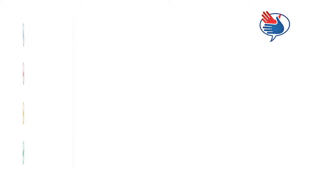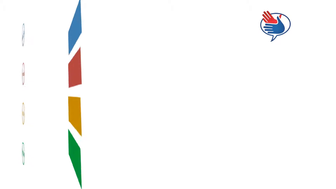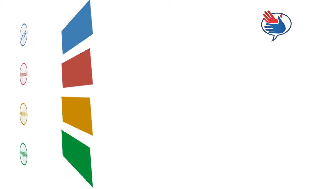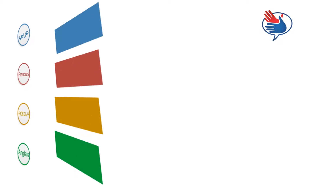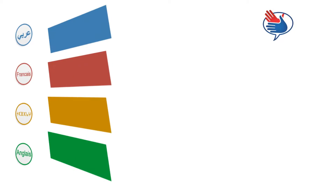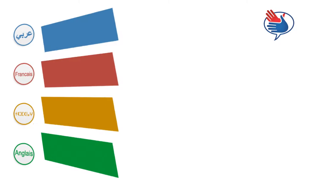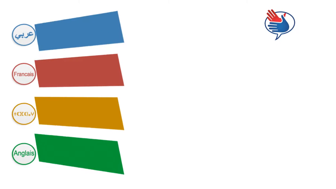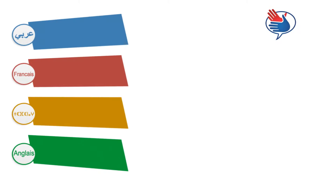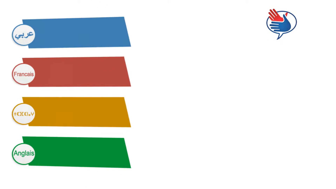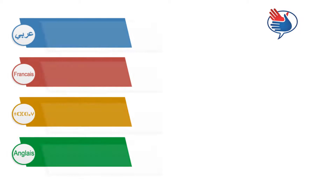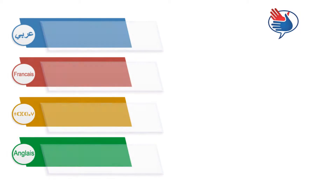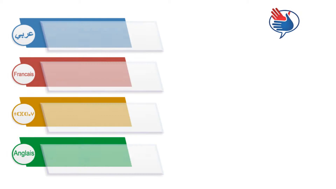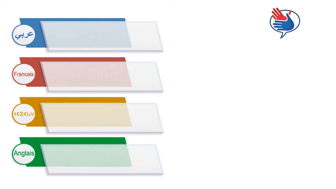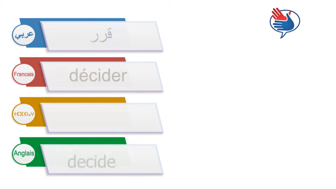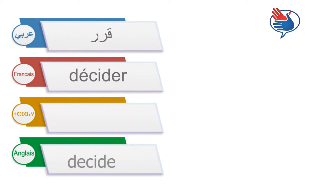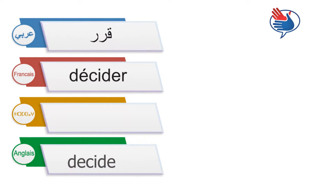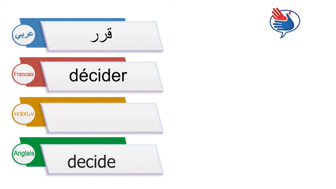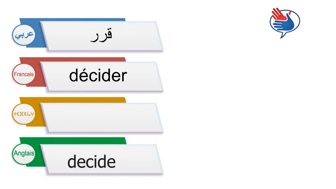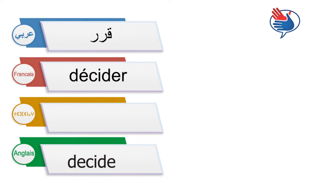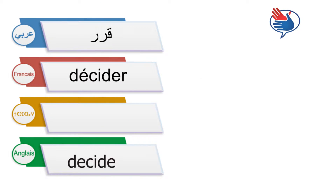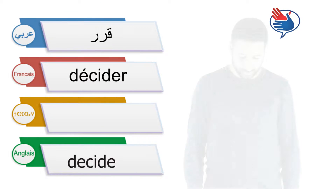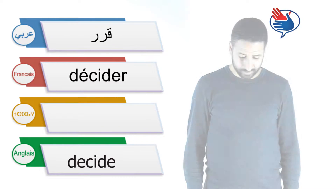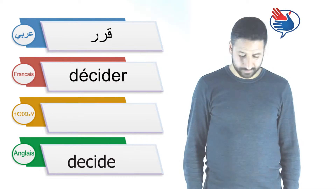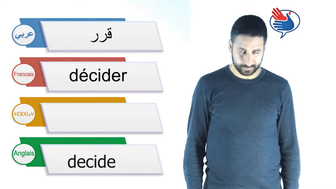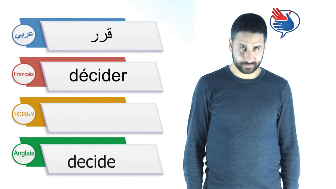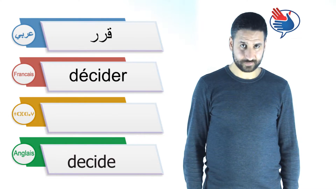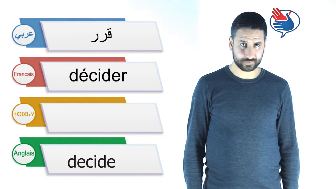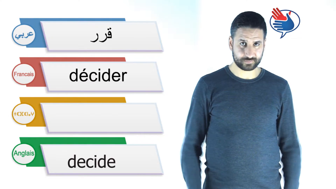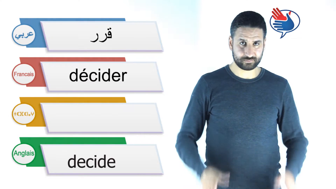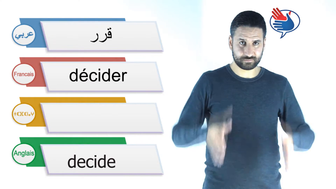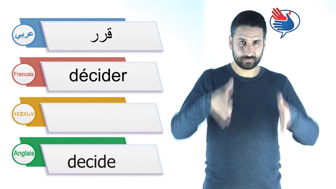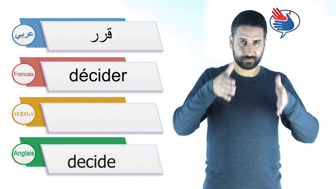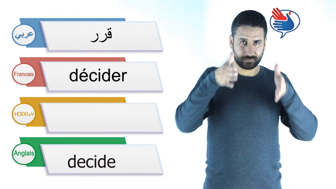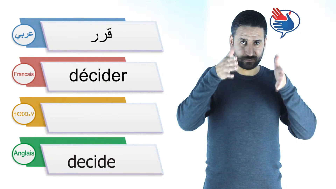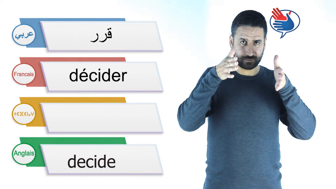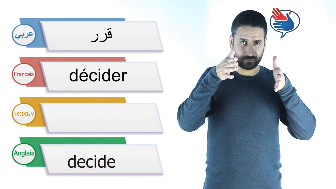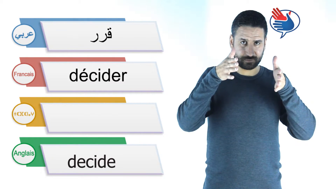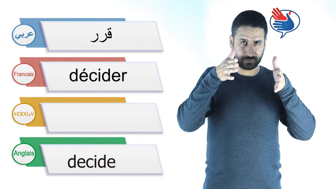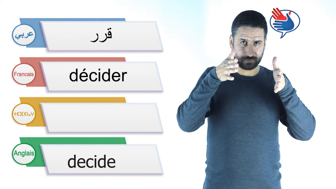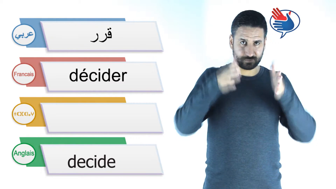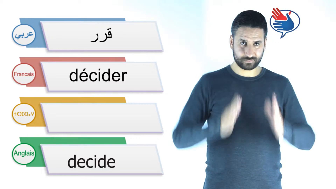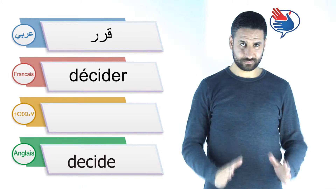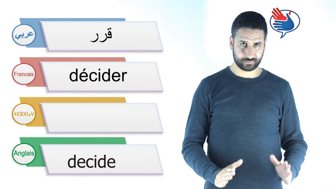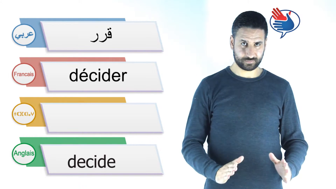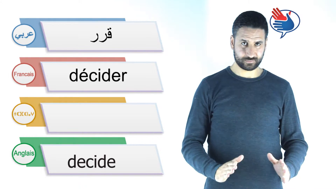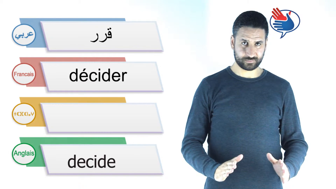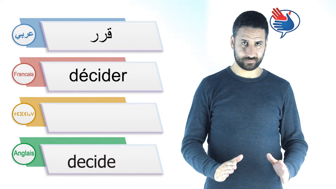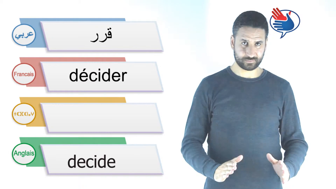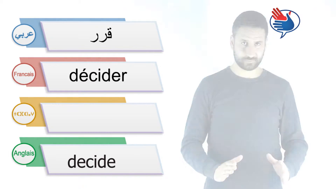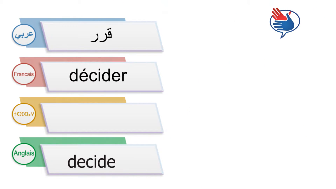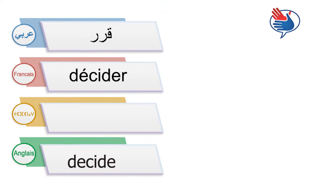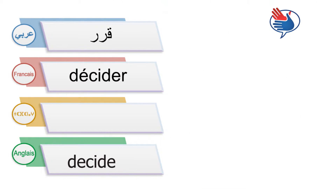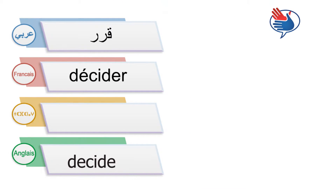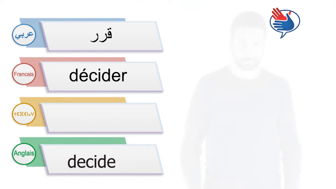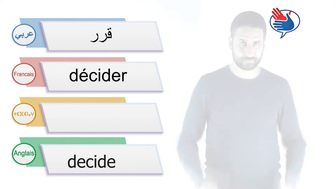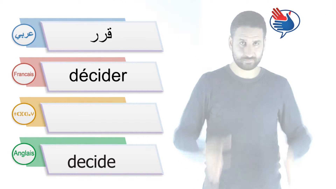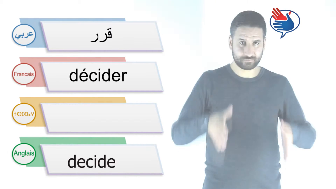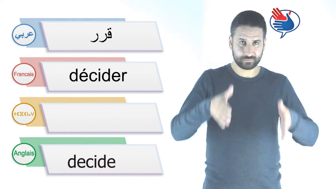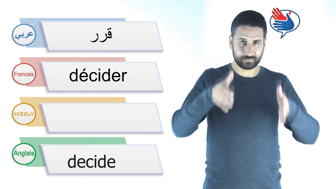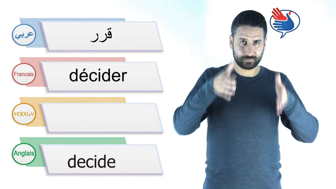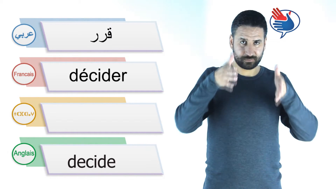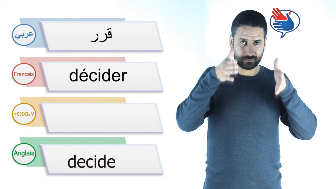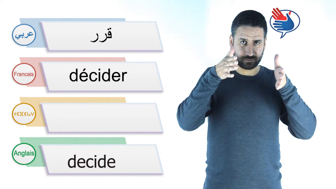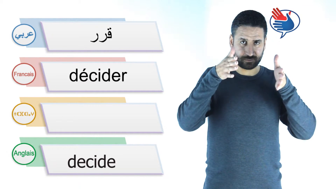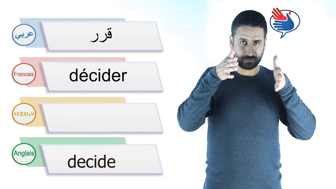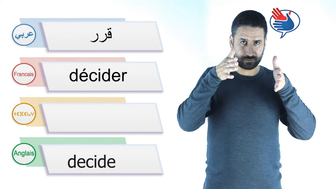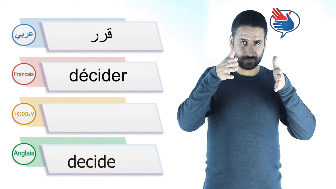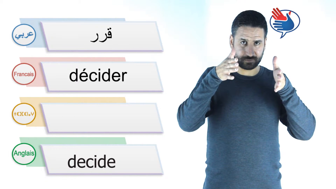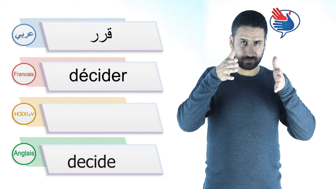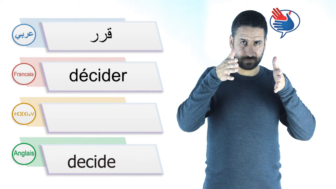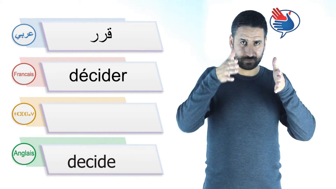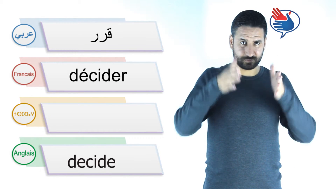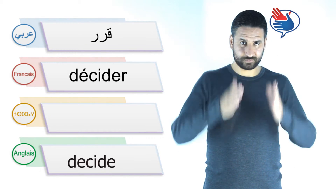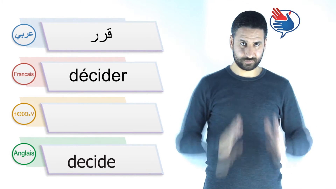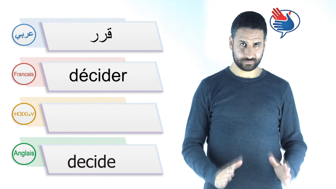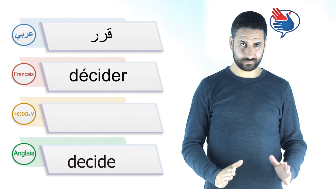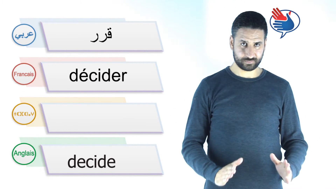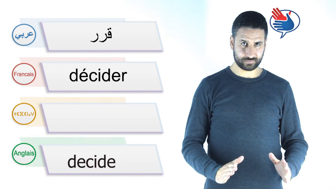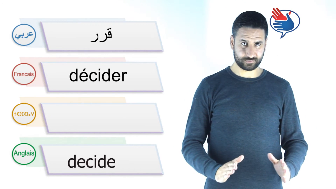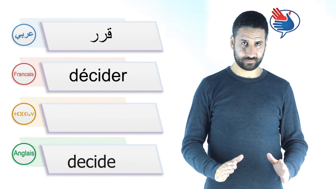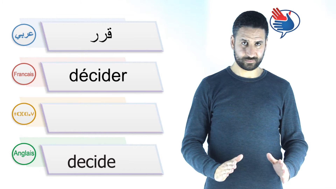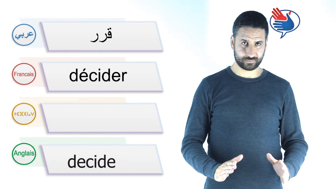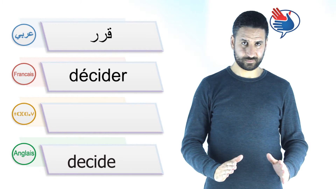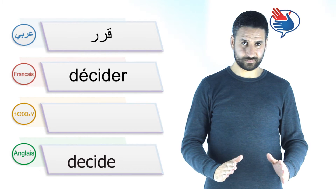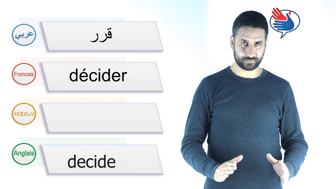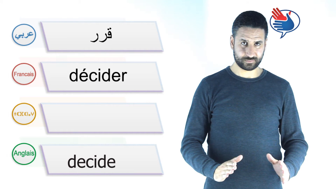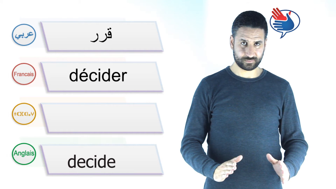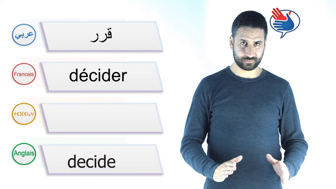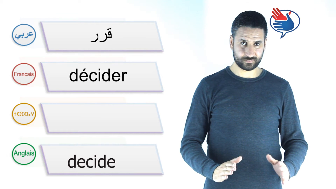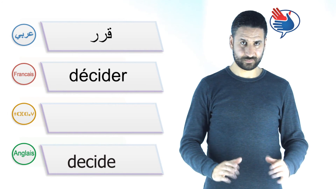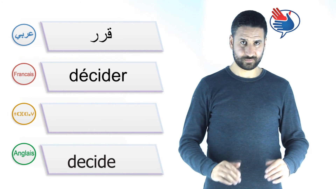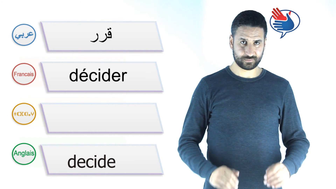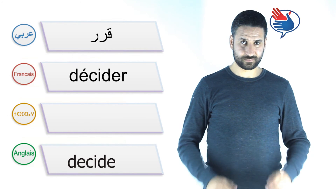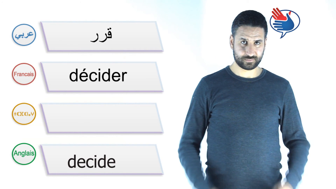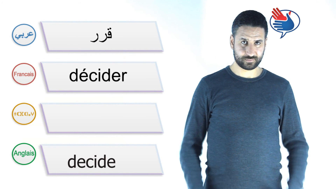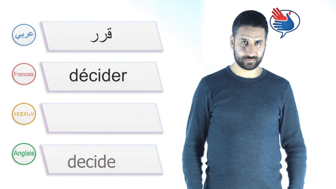قرر